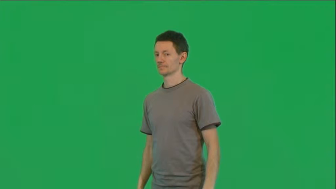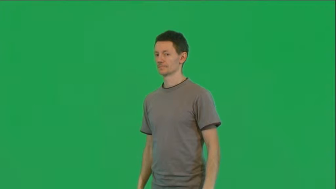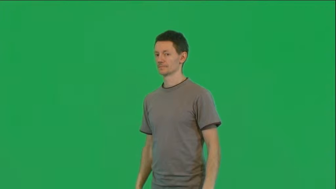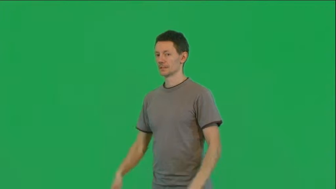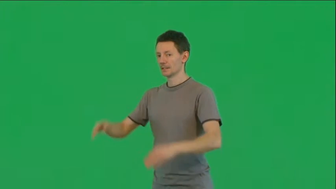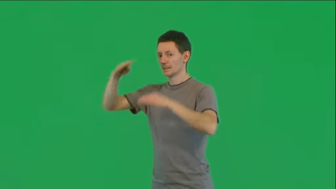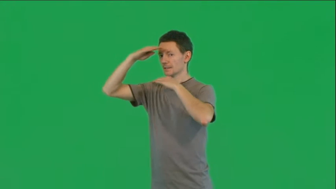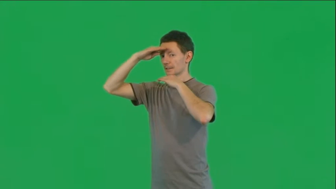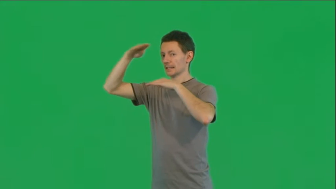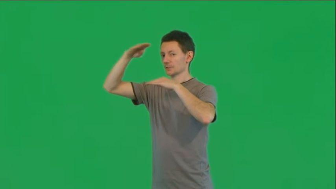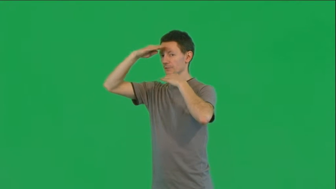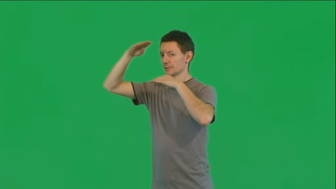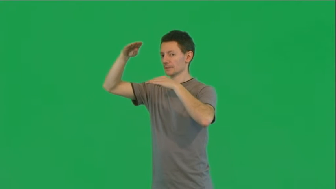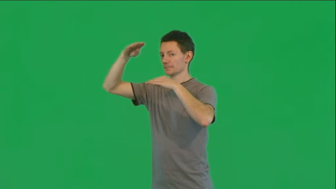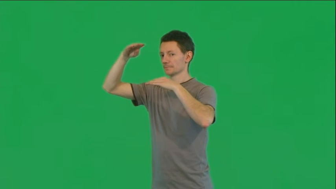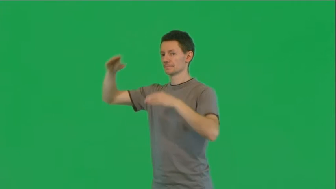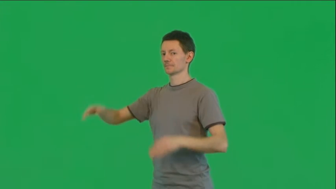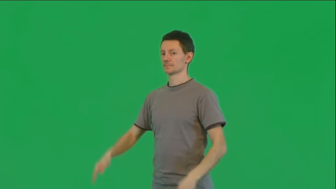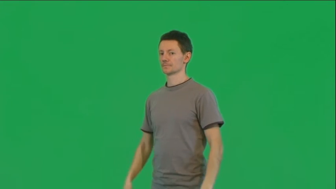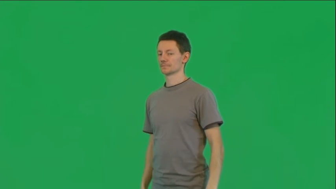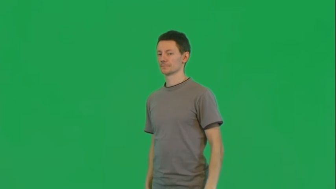Katowice